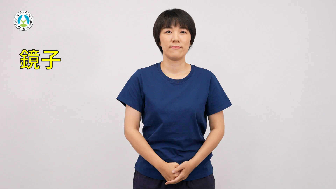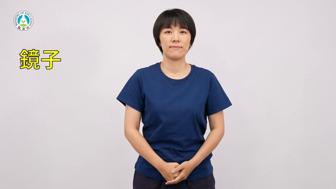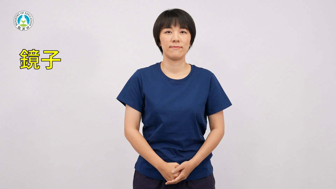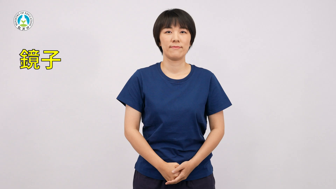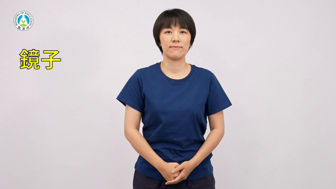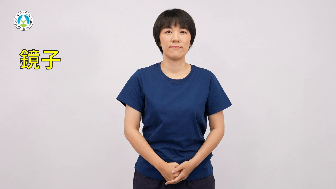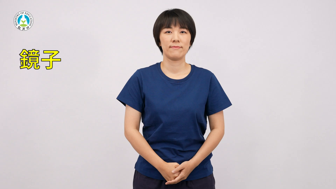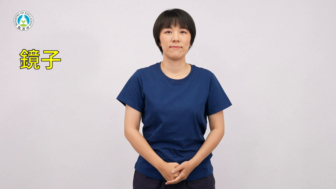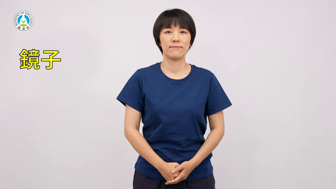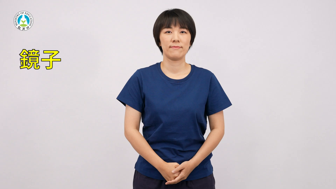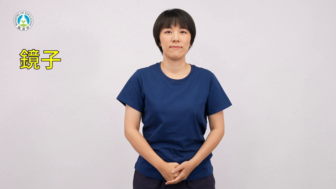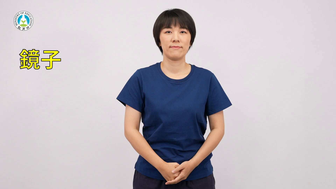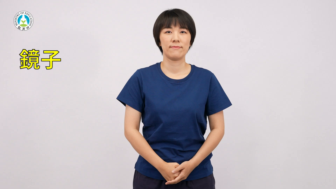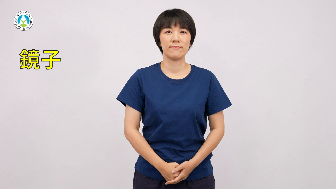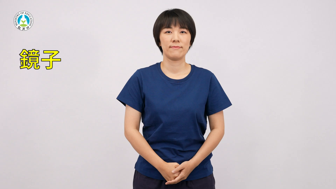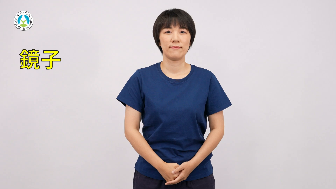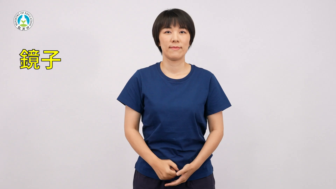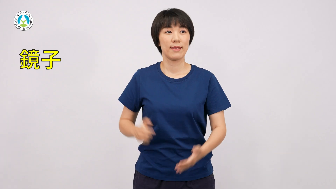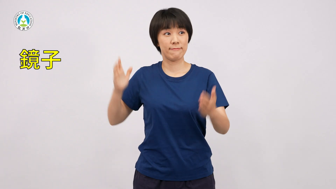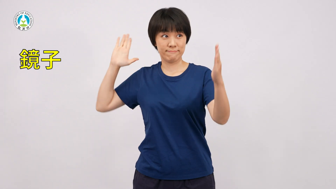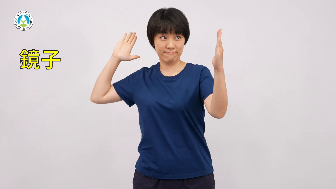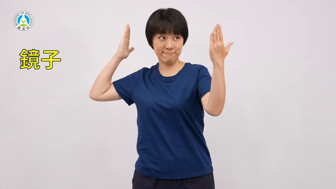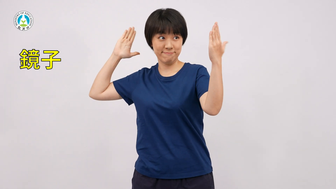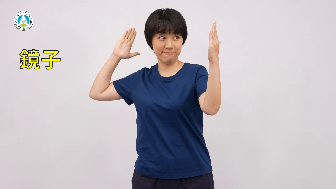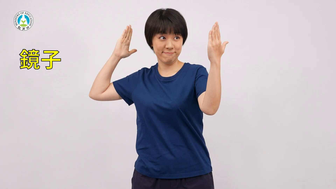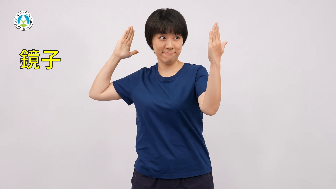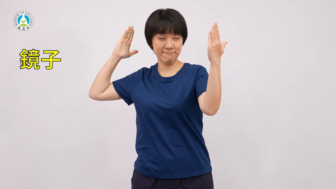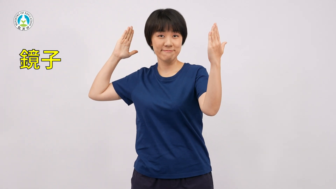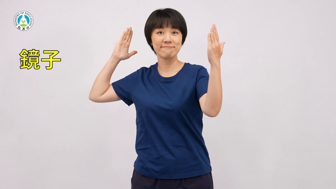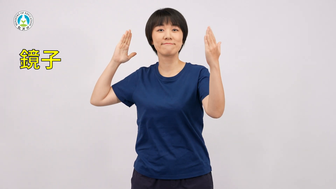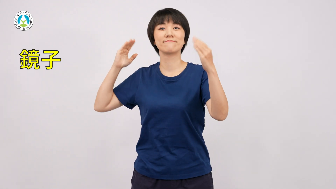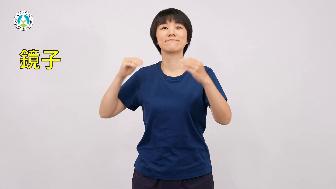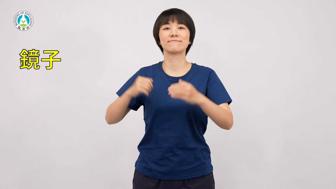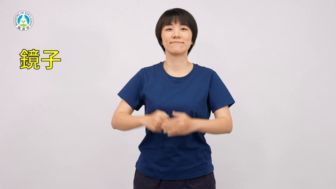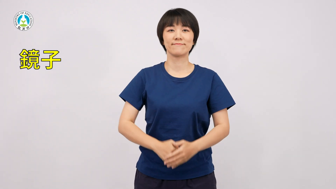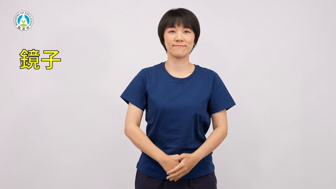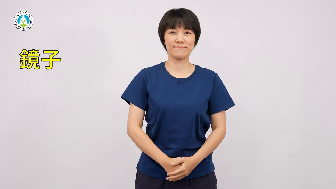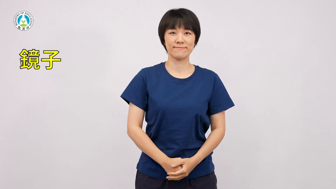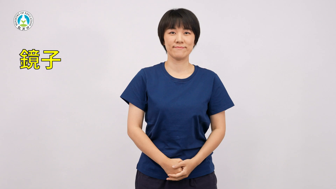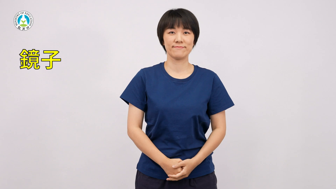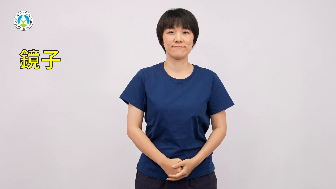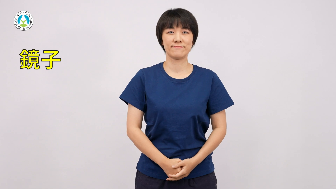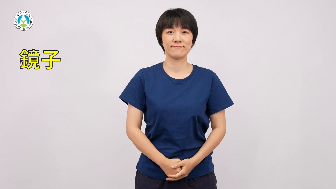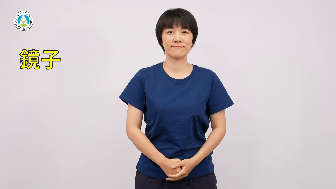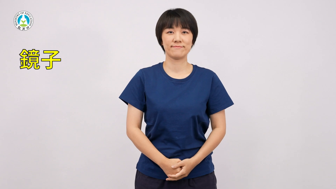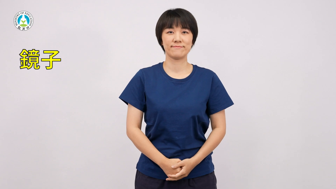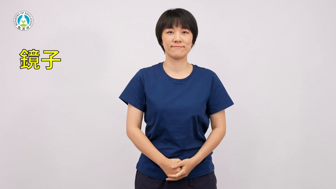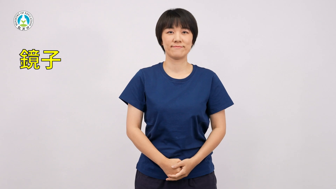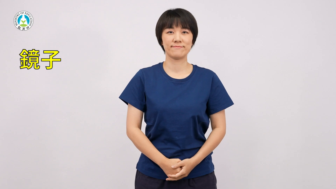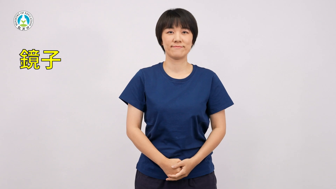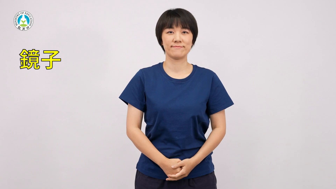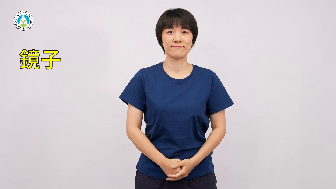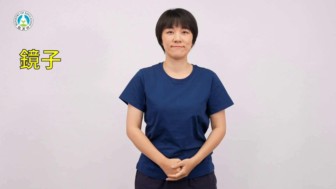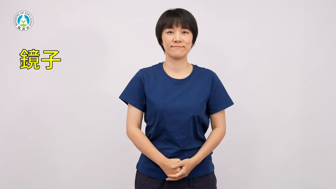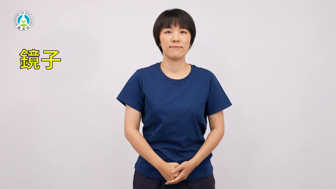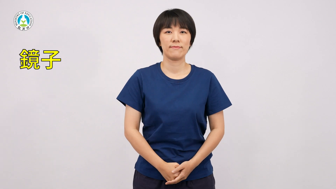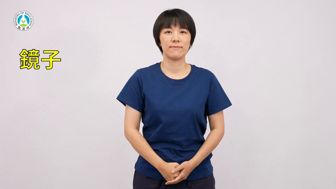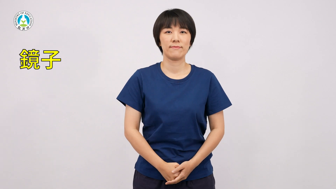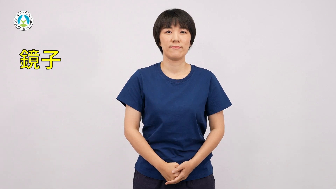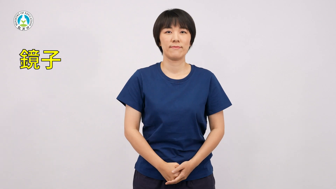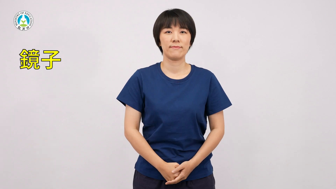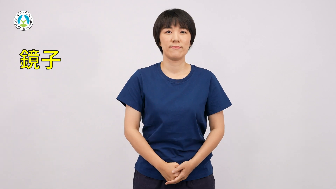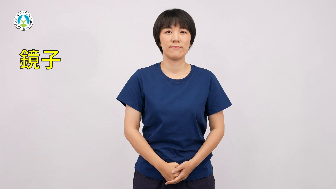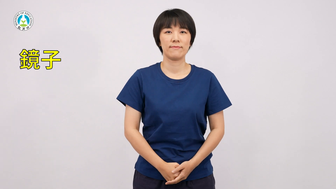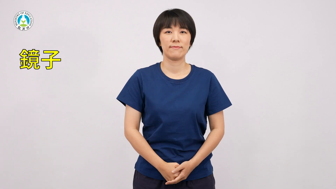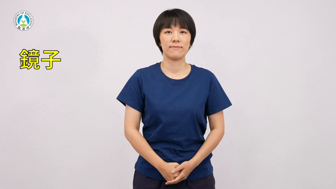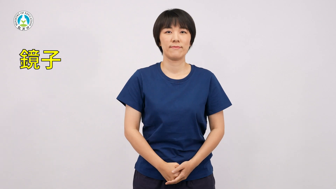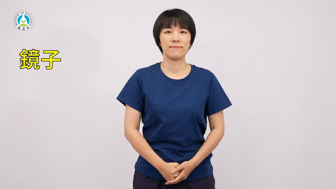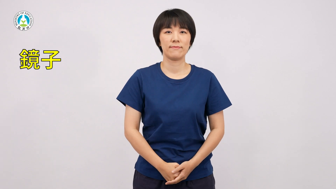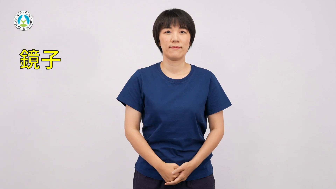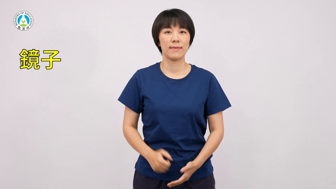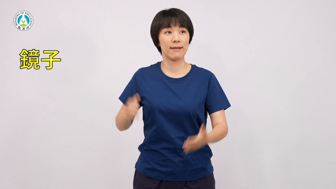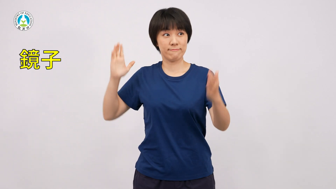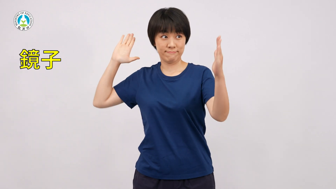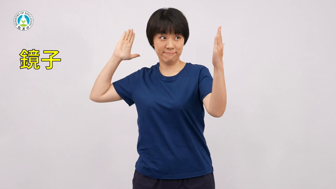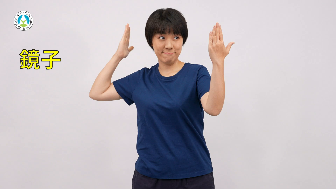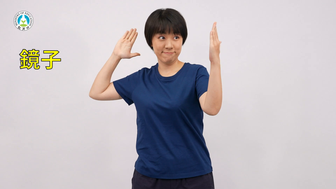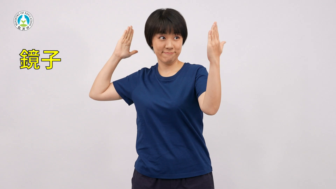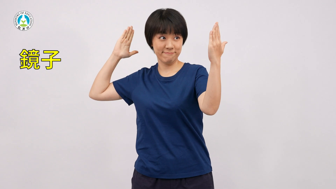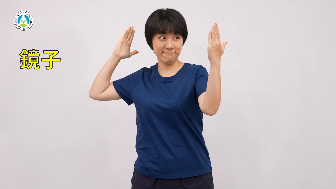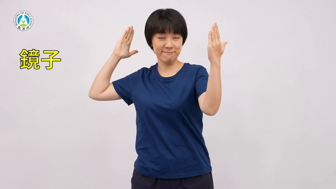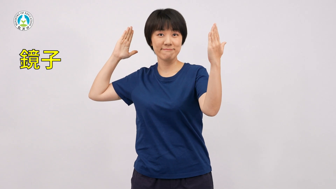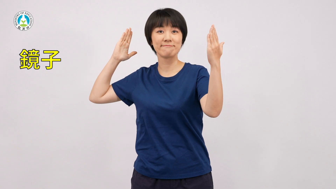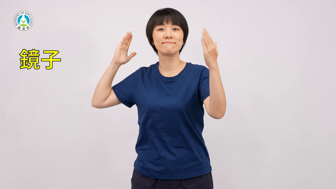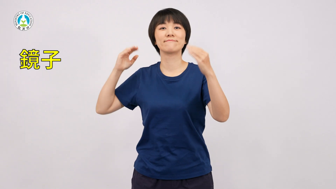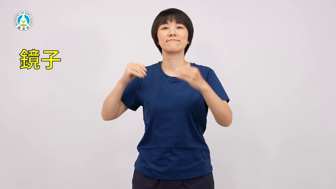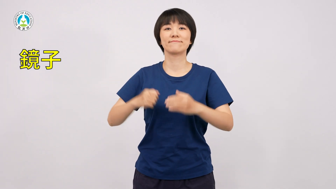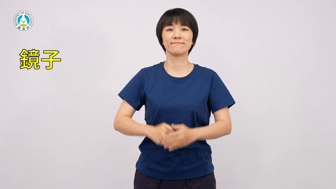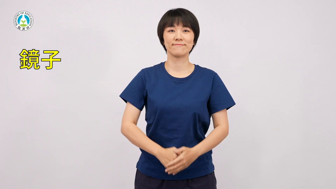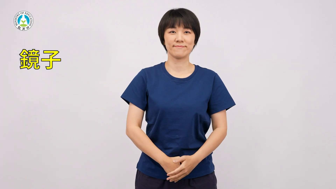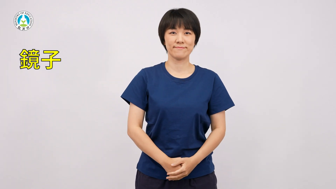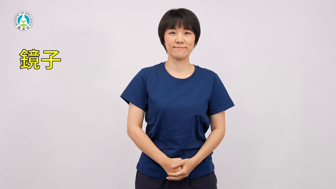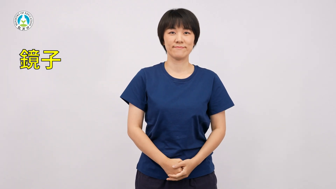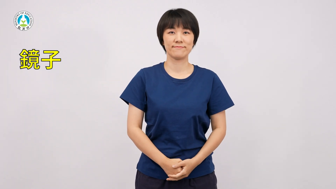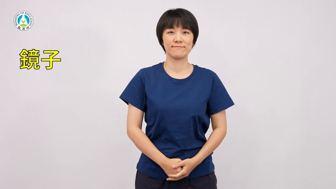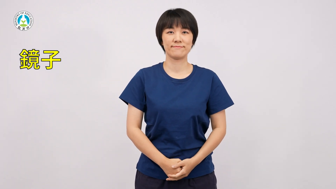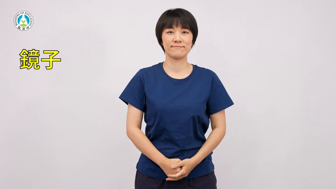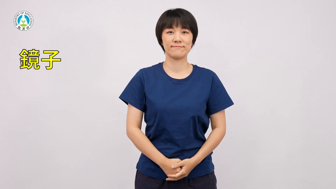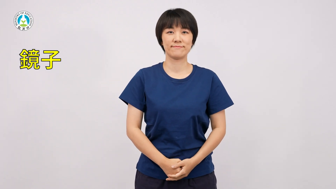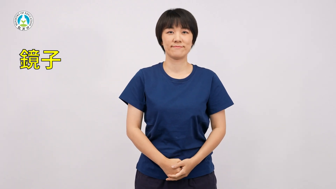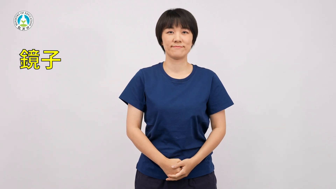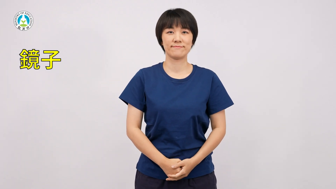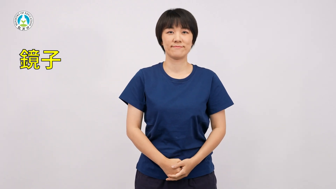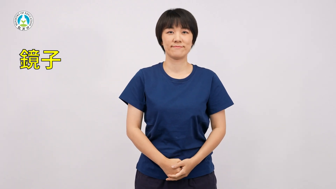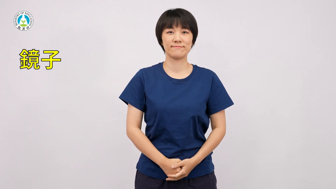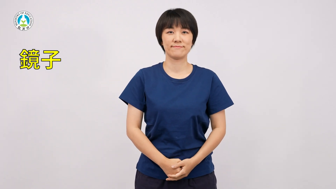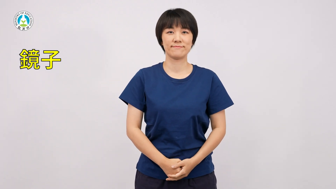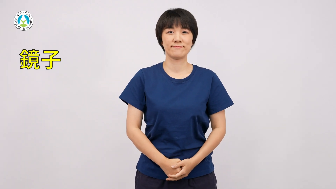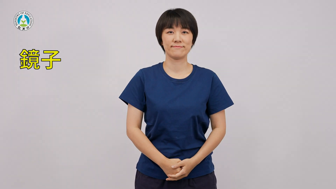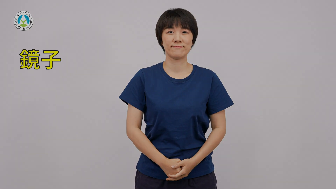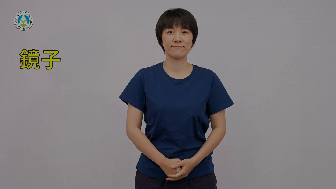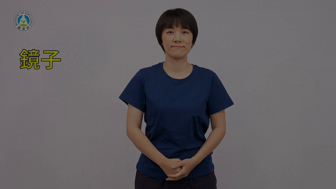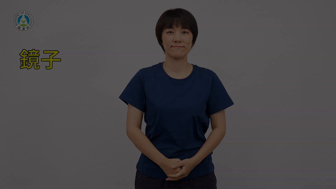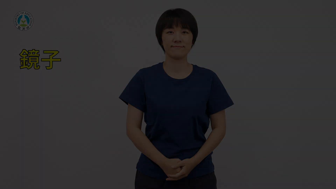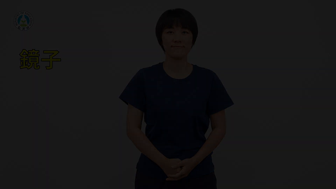鏡子